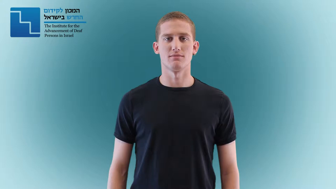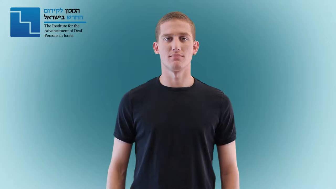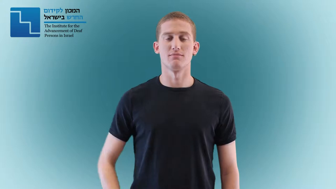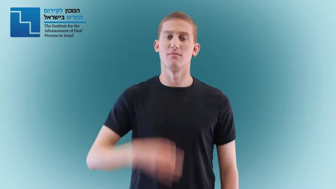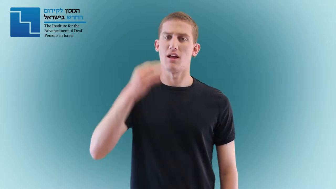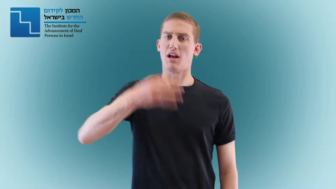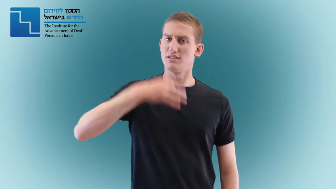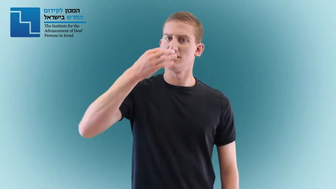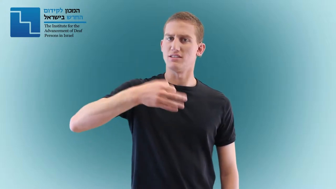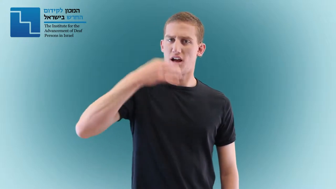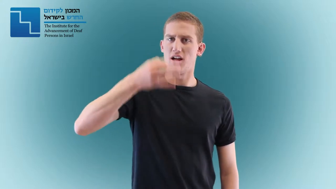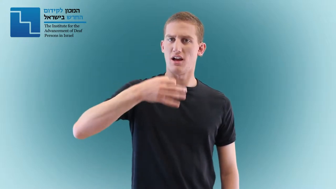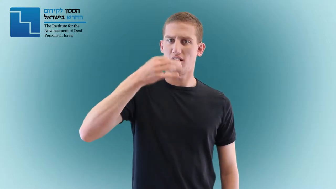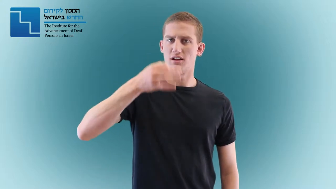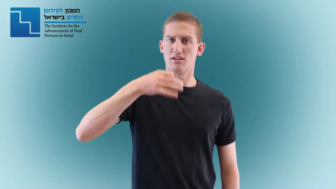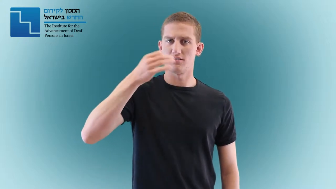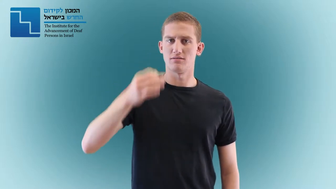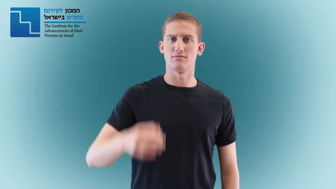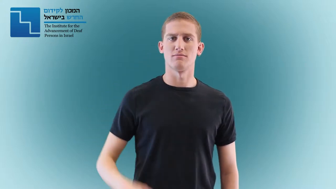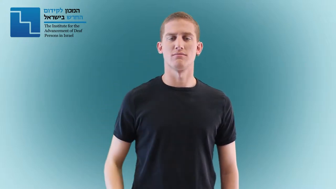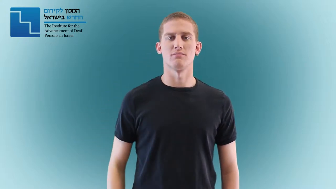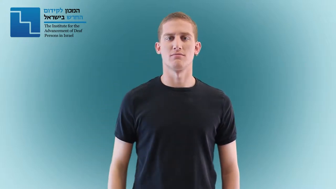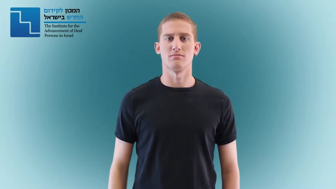הרצאה